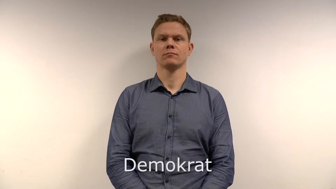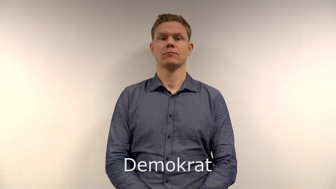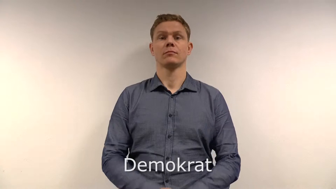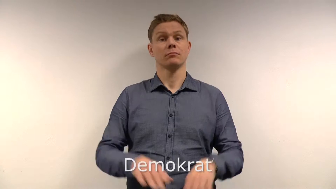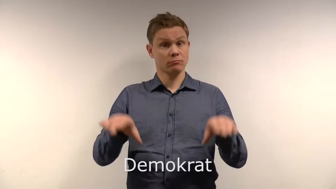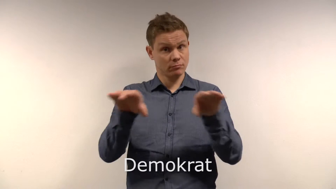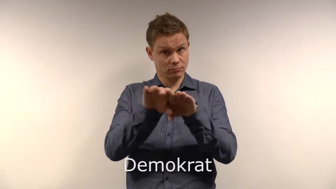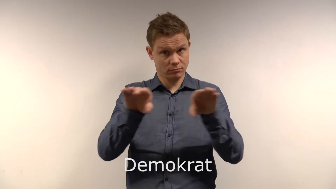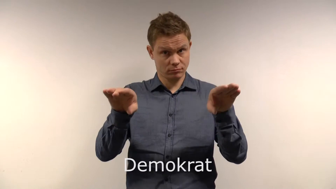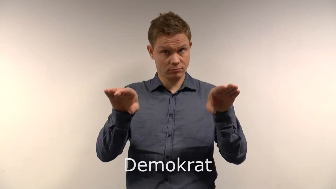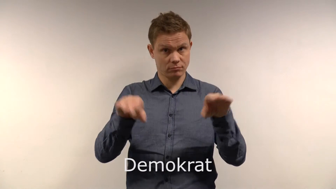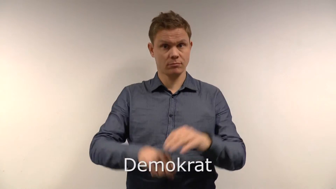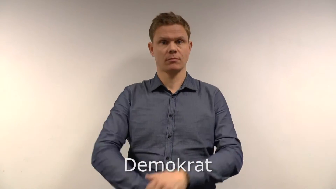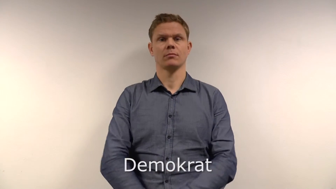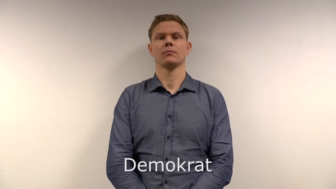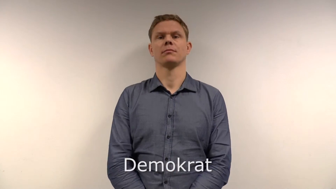Demokrat